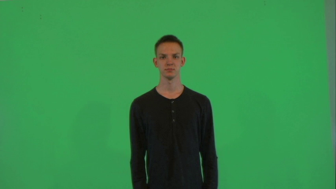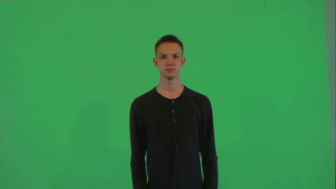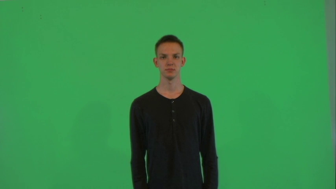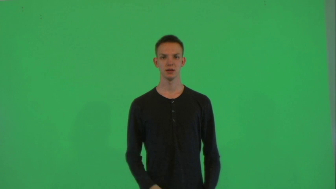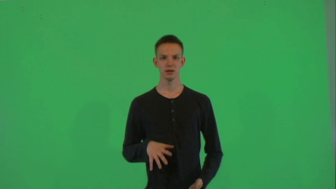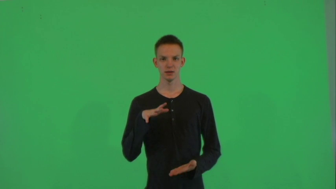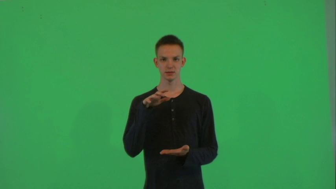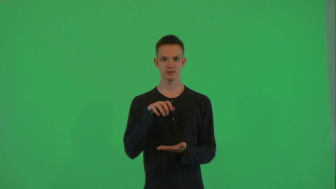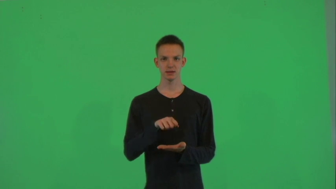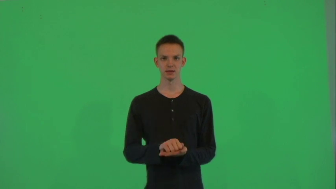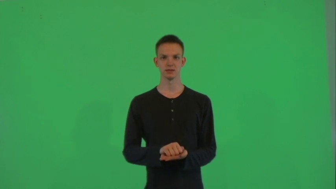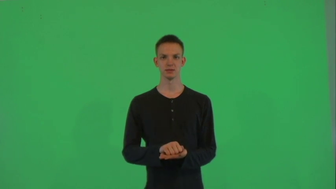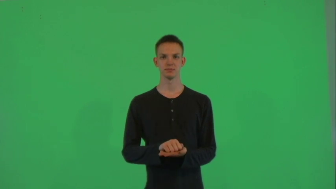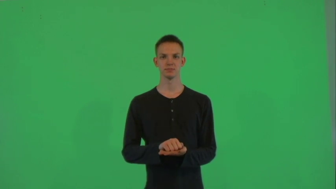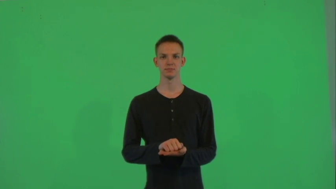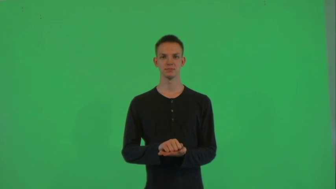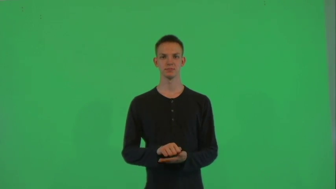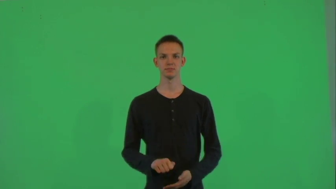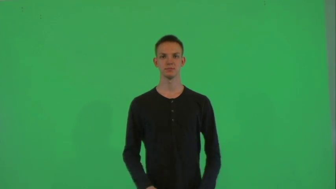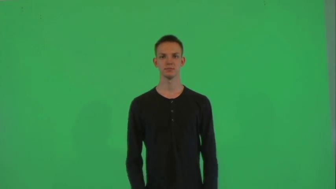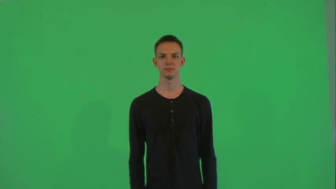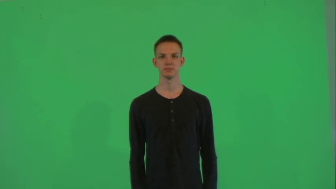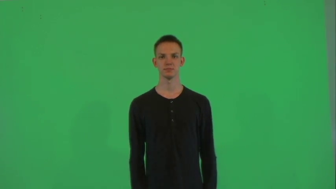zajęcia